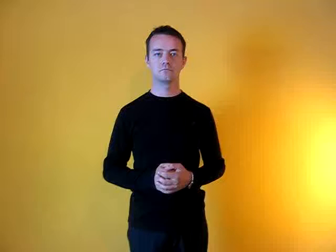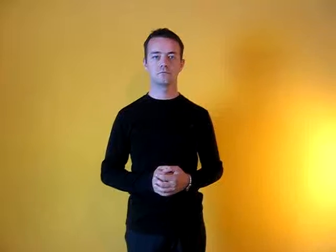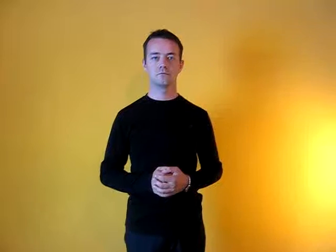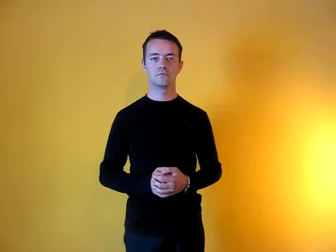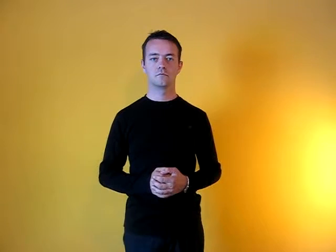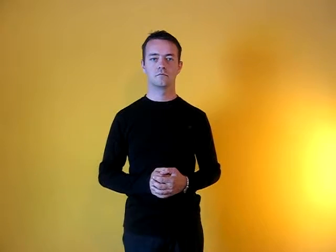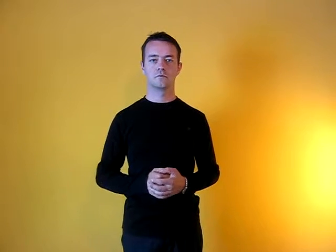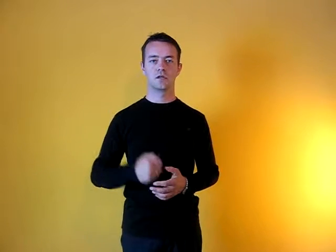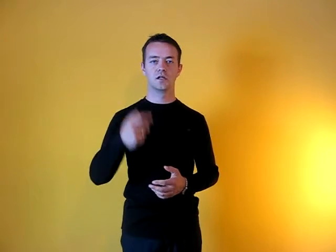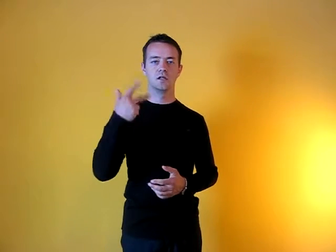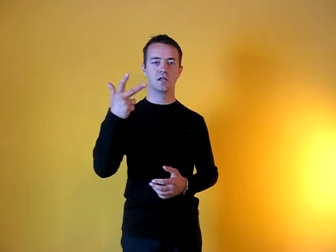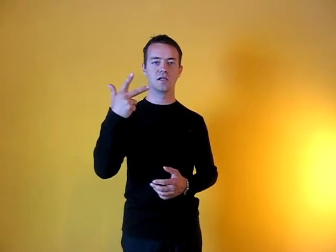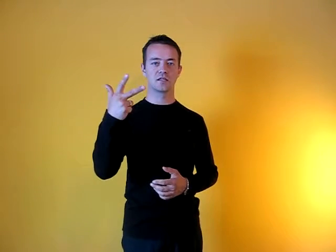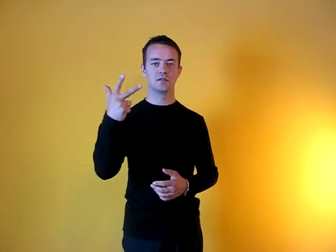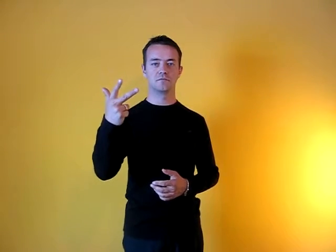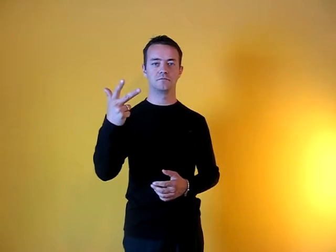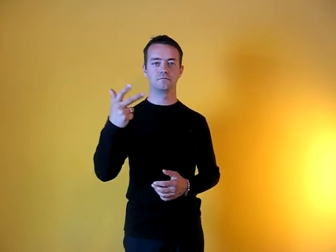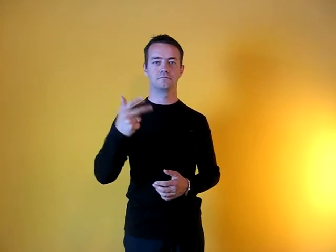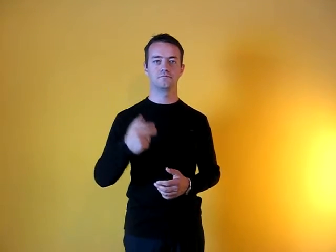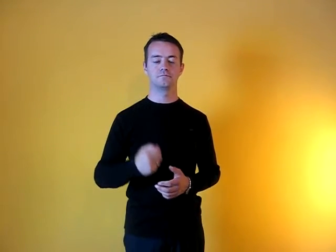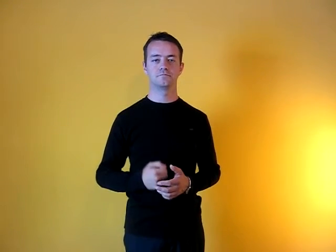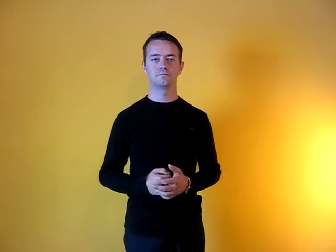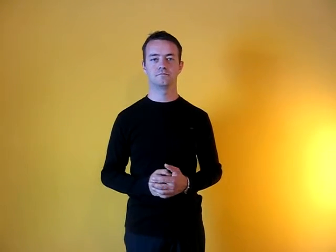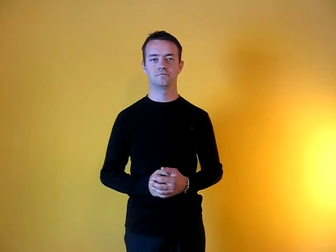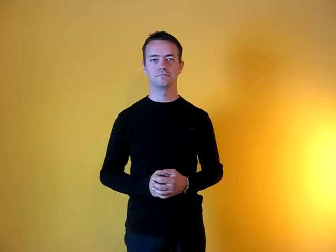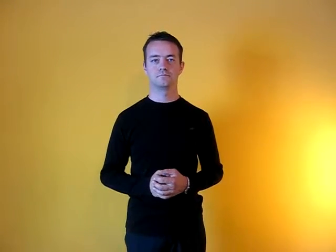30